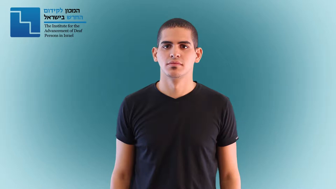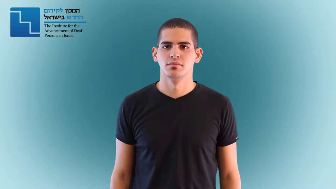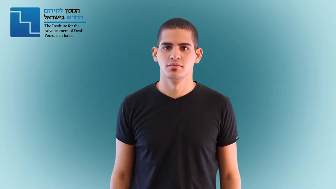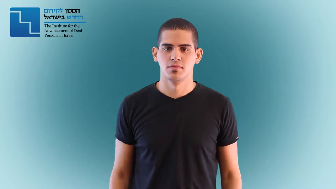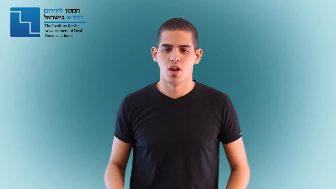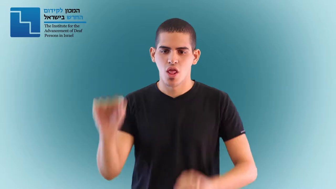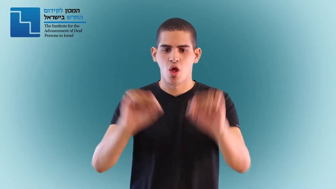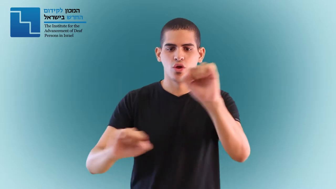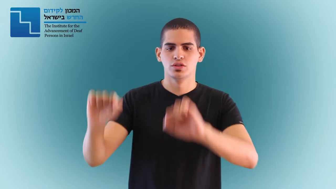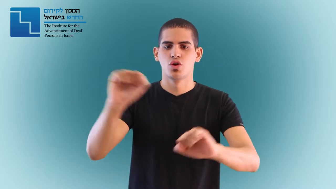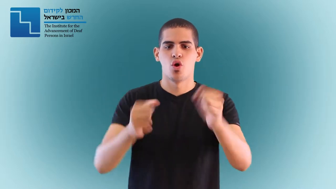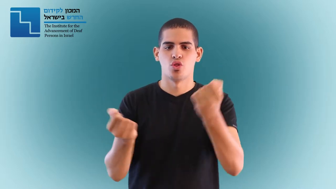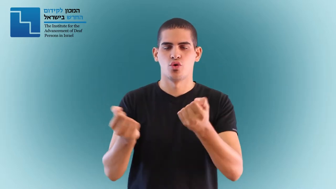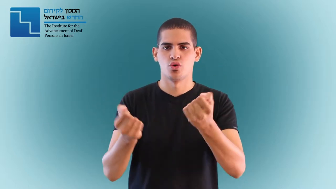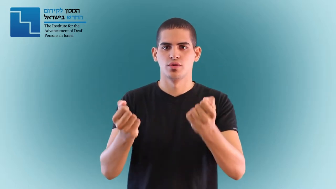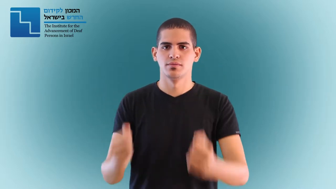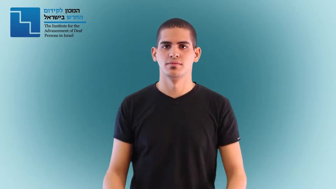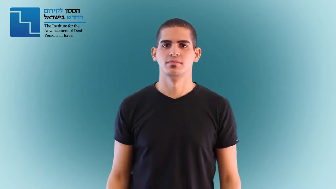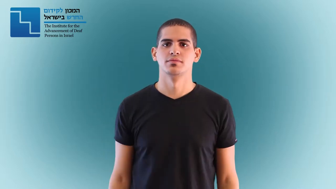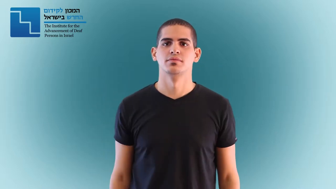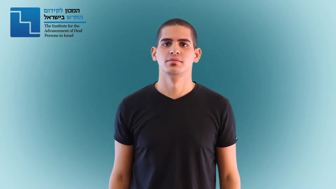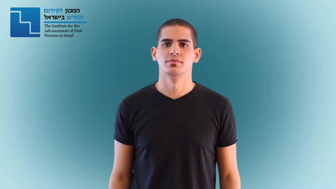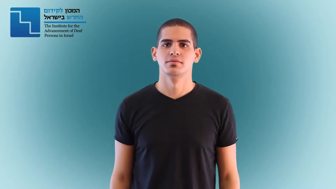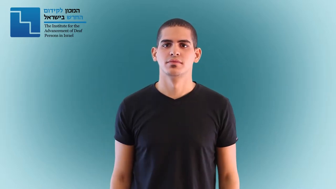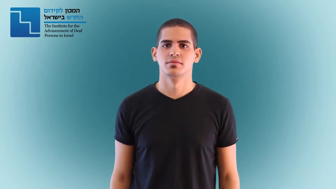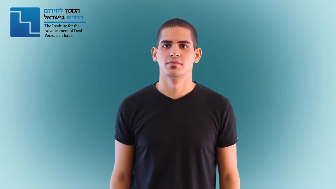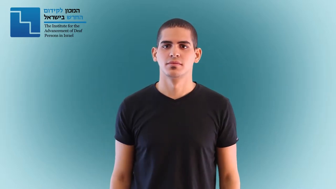לרחוץ (אוטו)